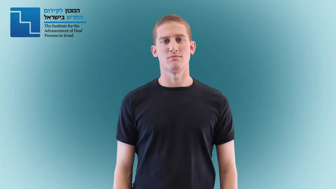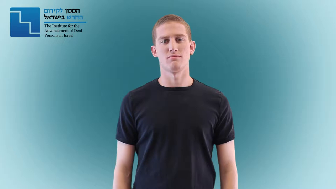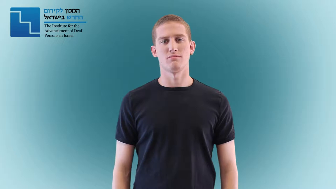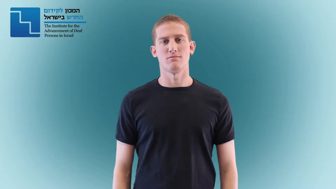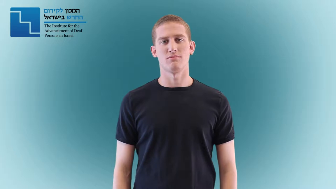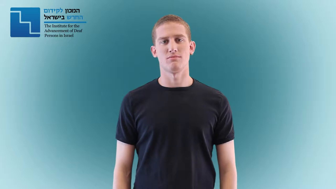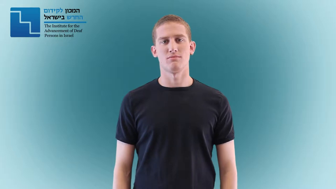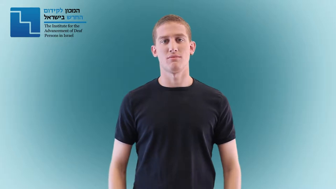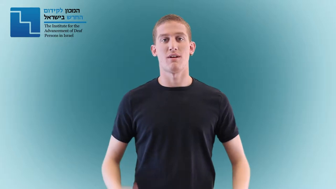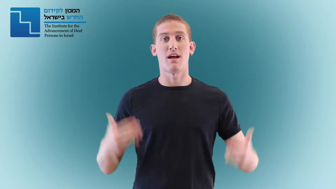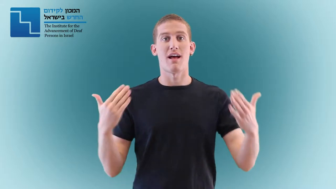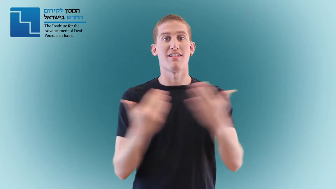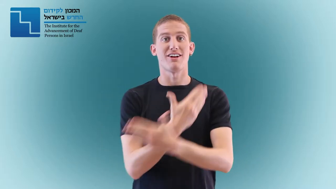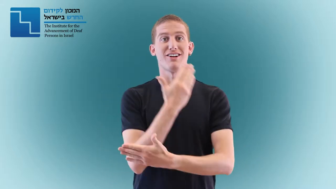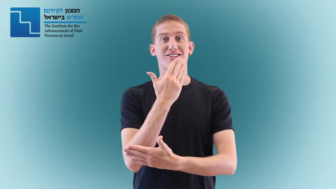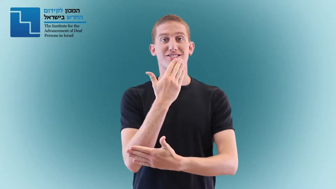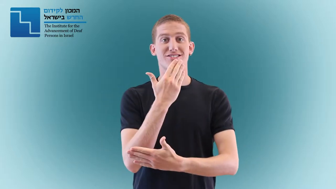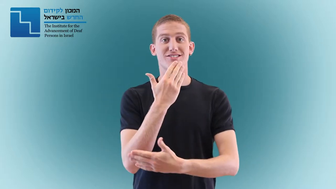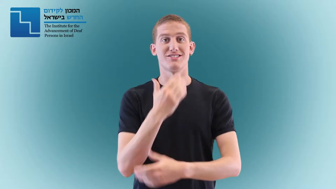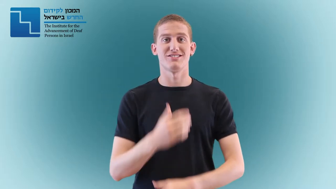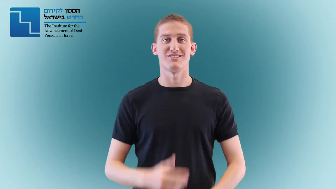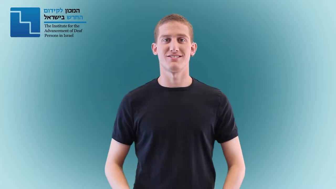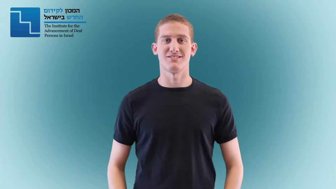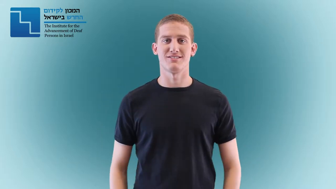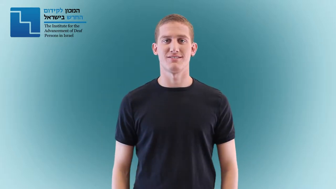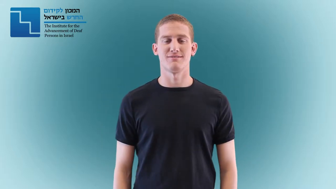חדש